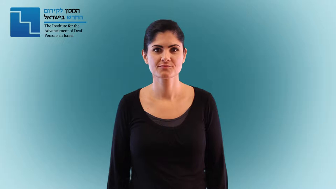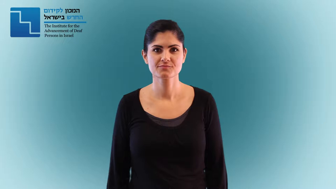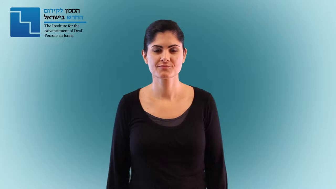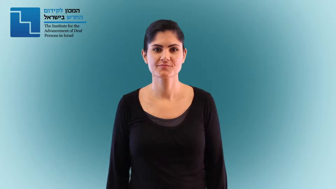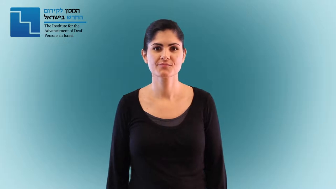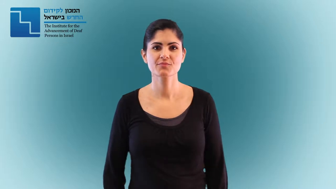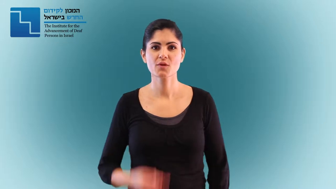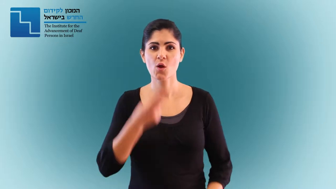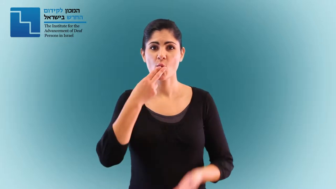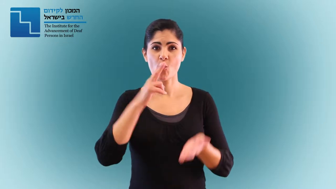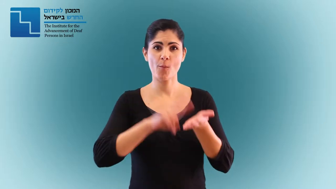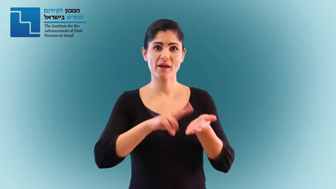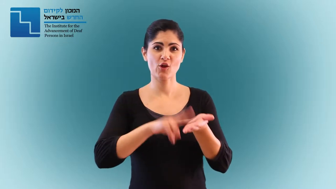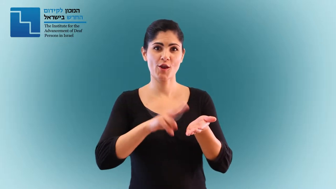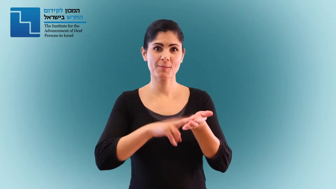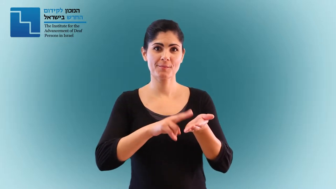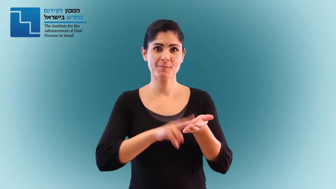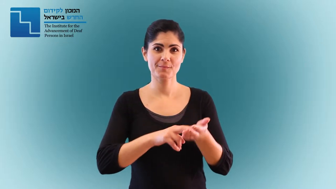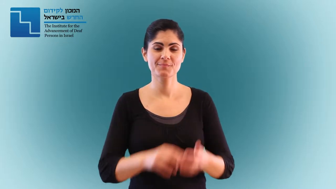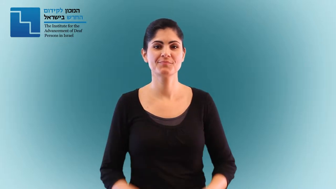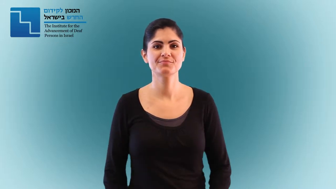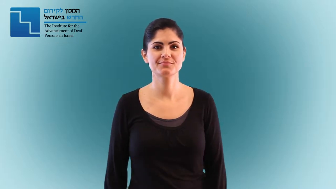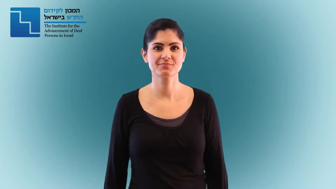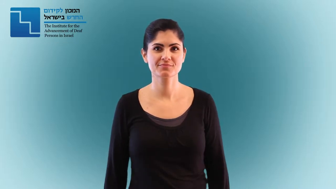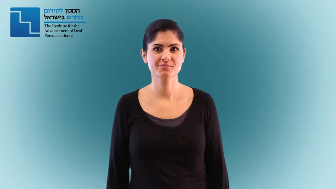קופת חולים